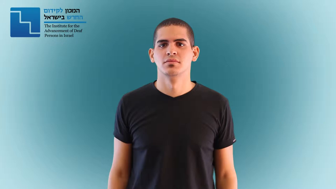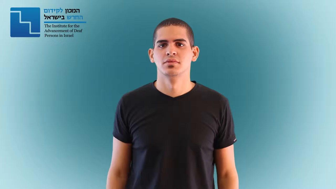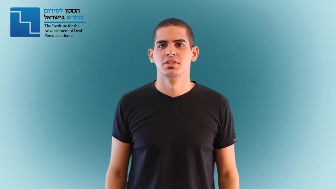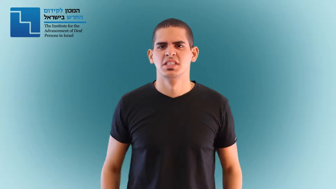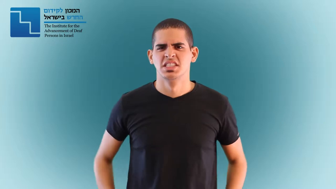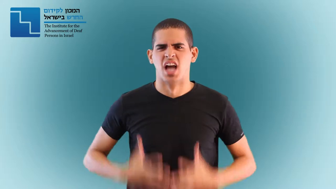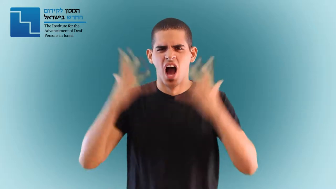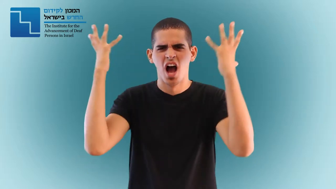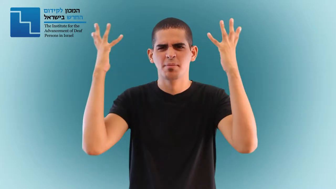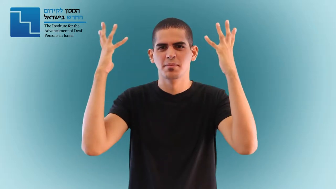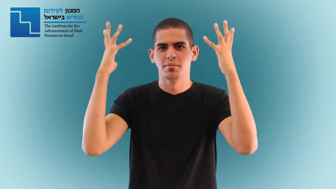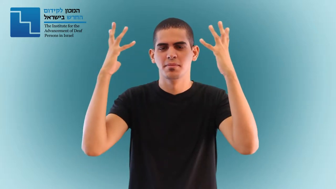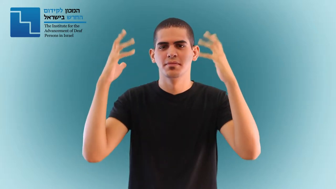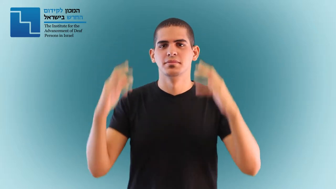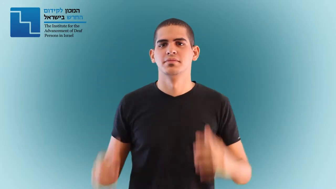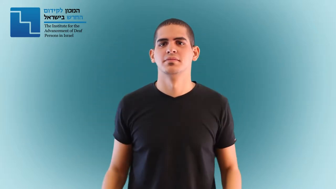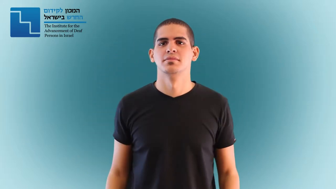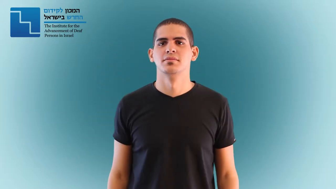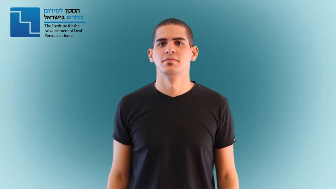לזעום